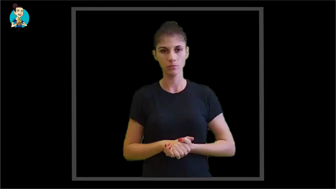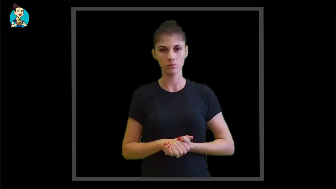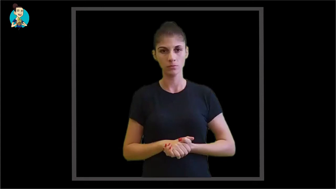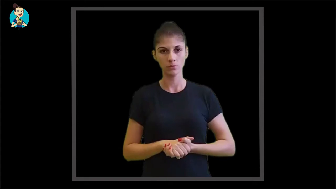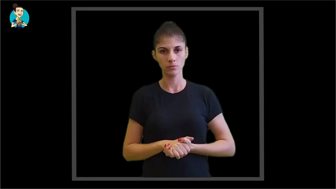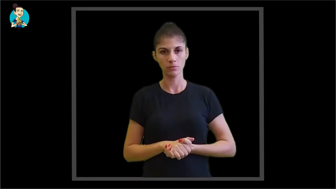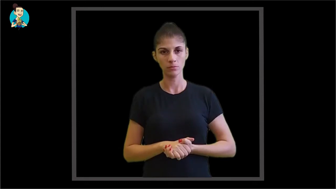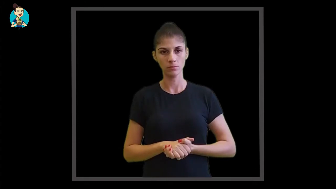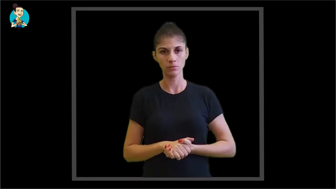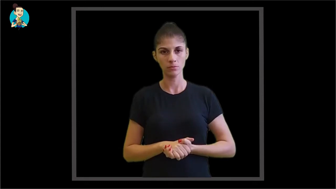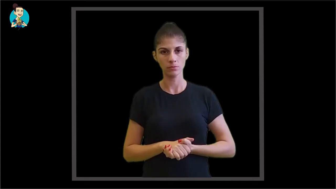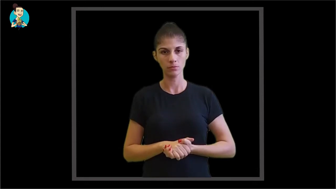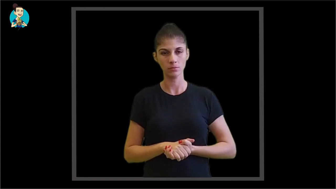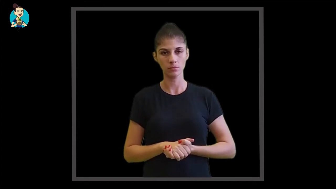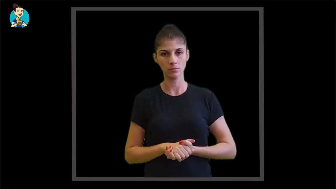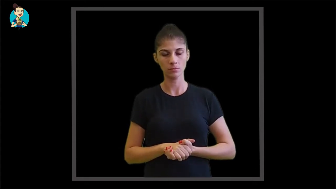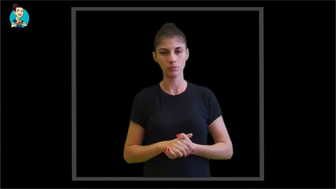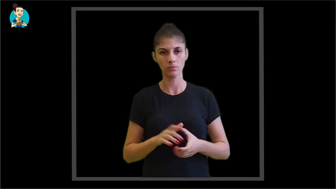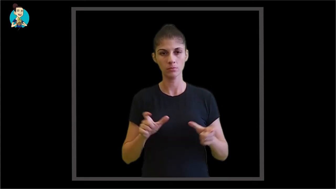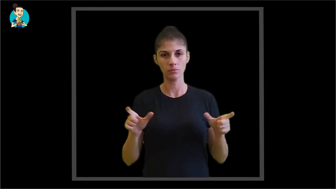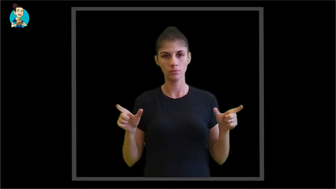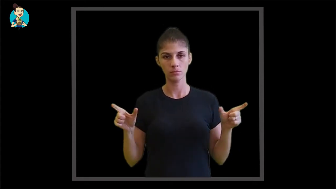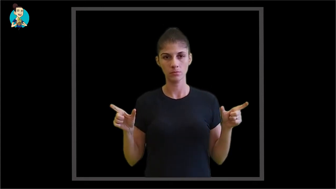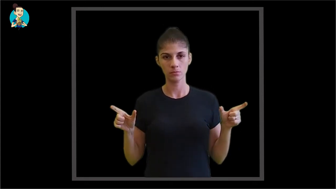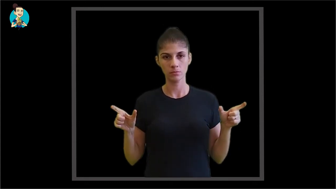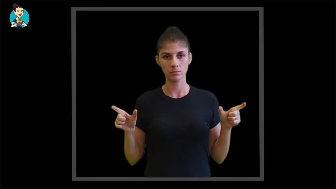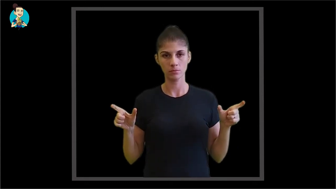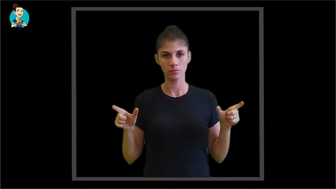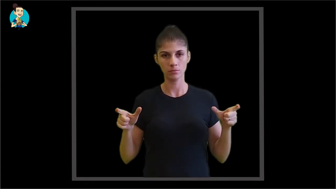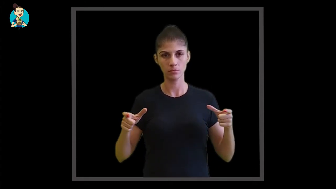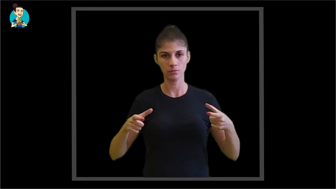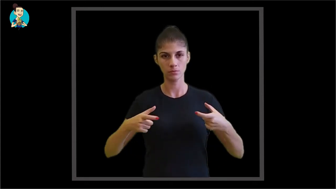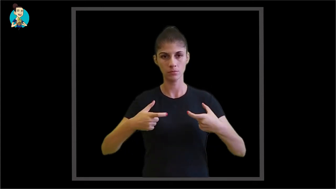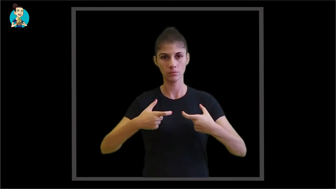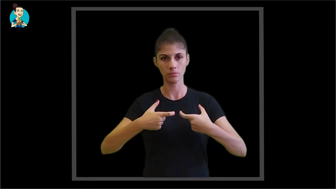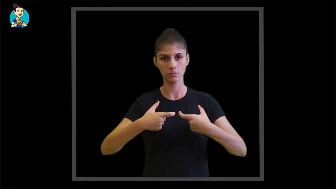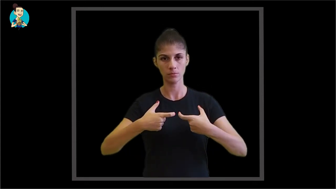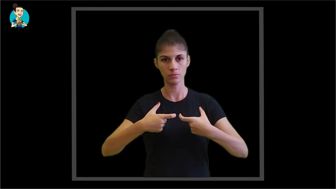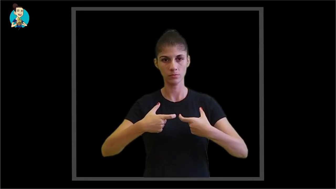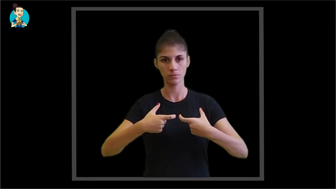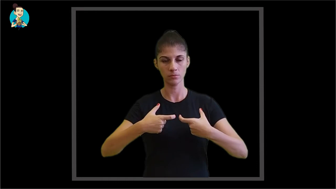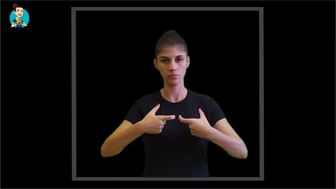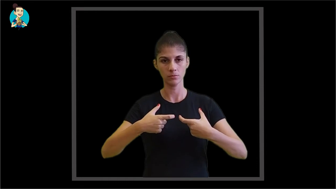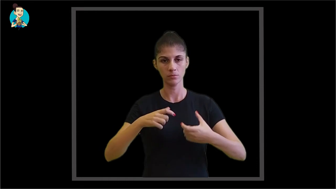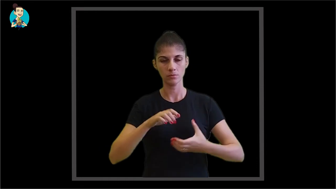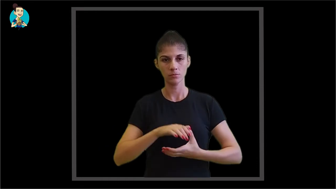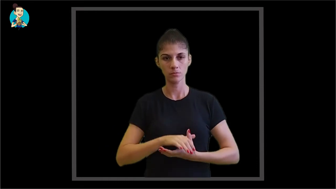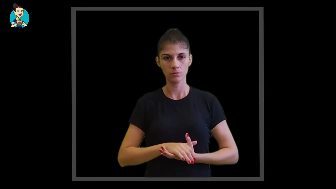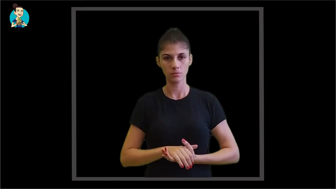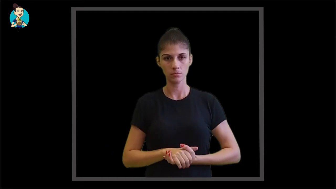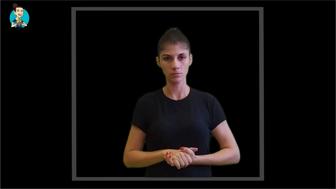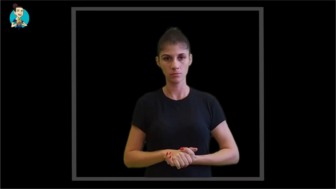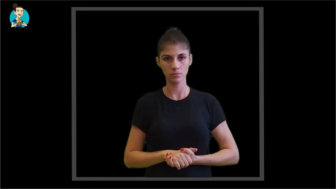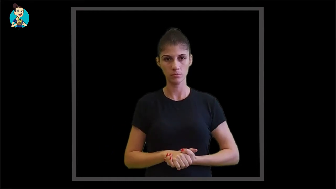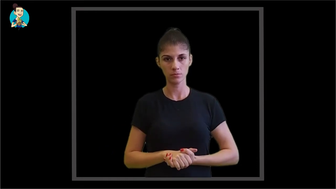AGLUTINAÇÃO